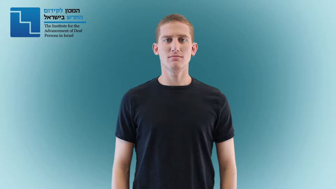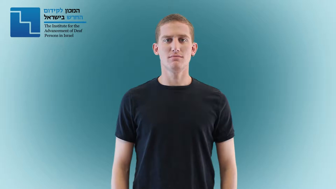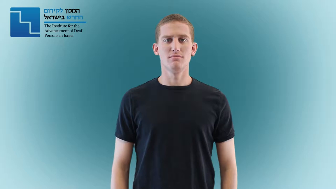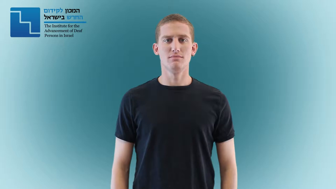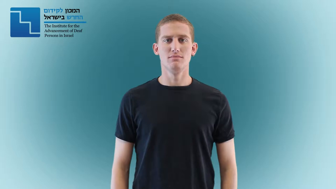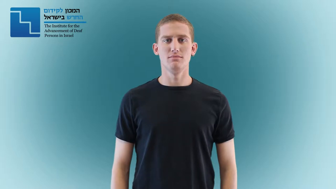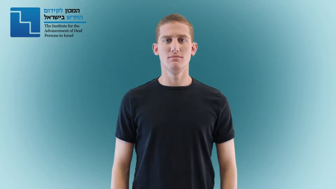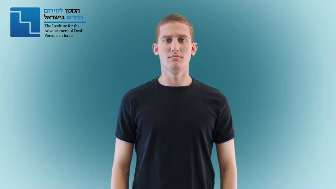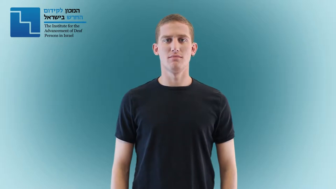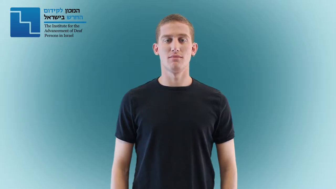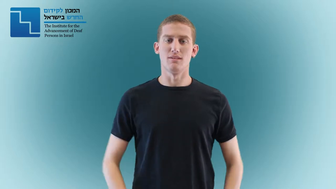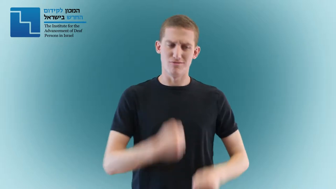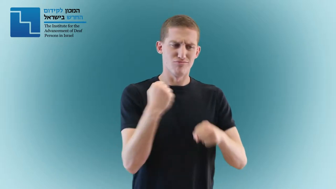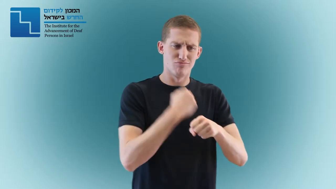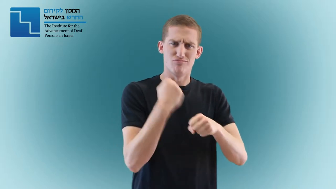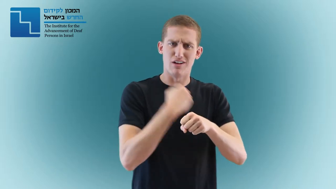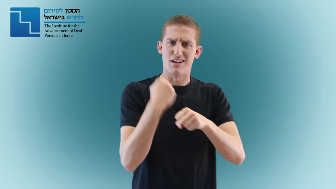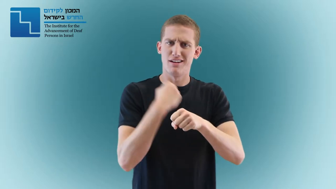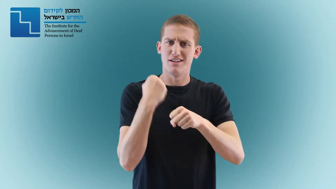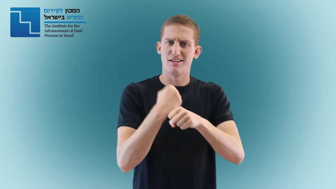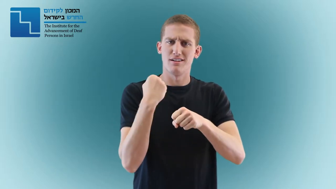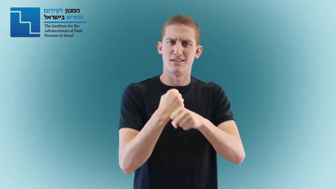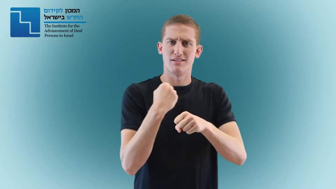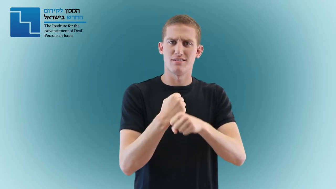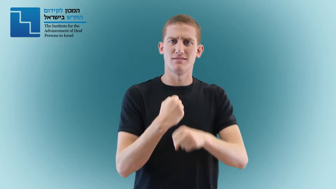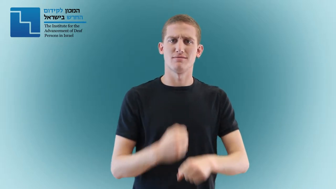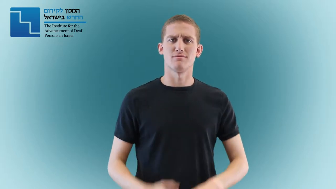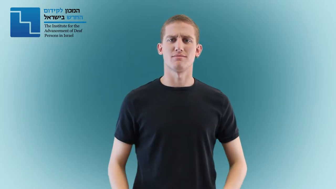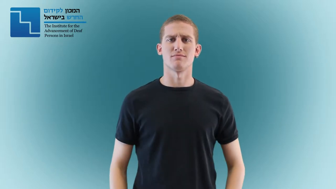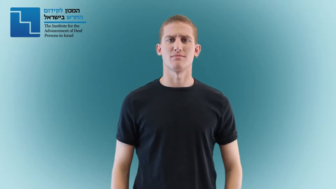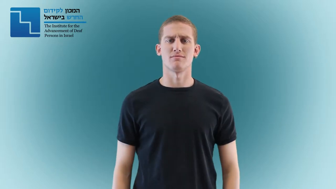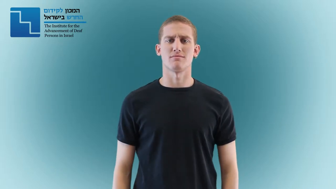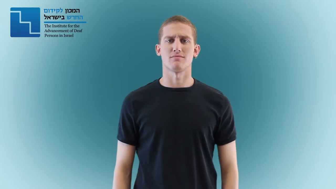פעיל